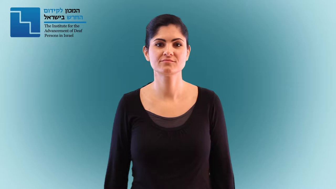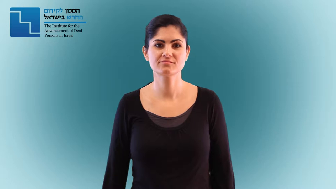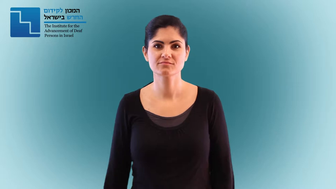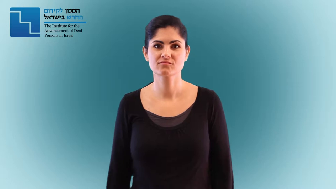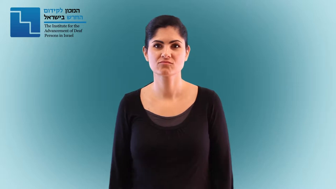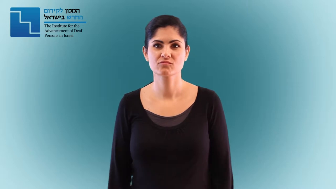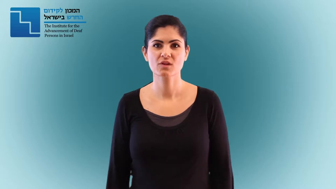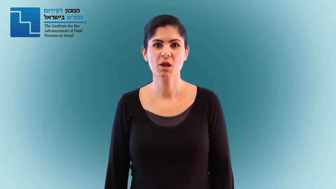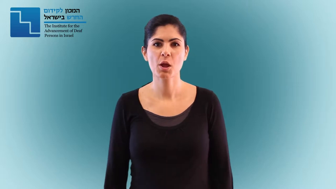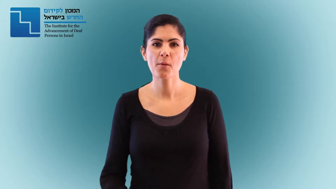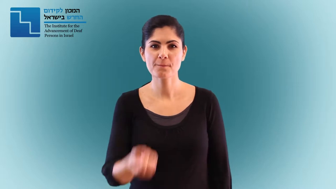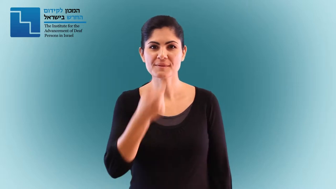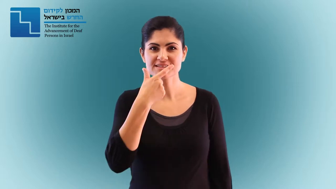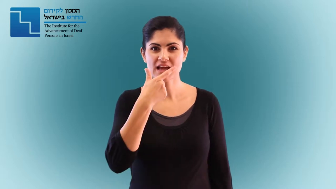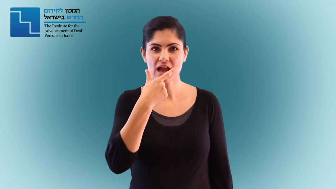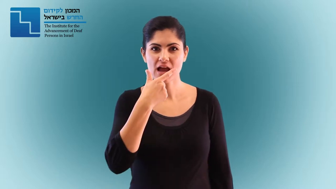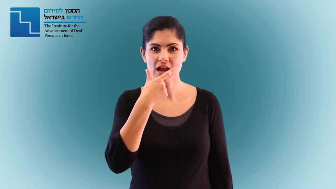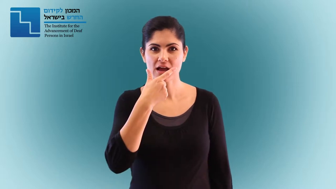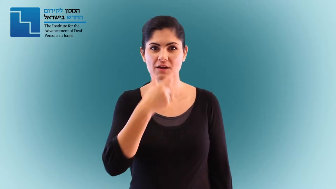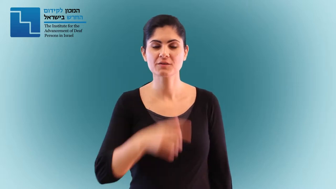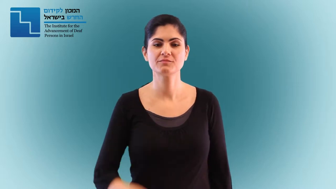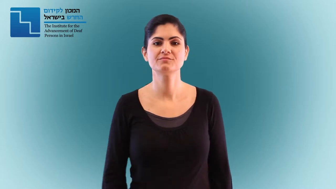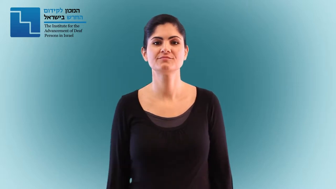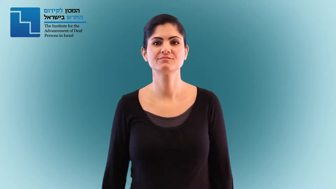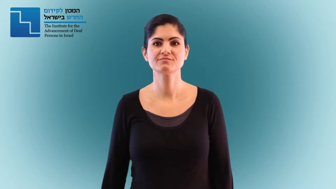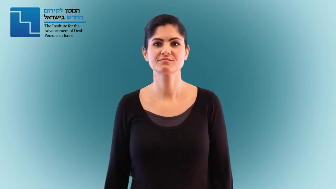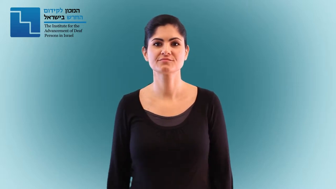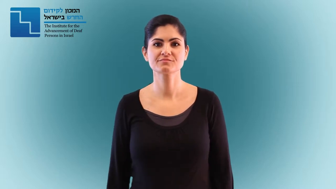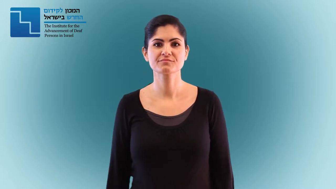פיצה